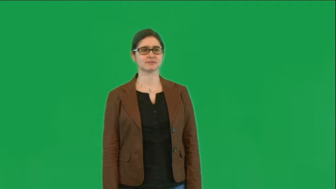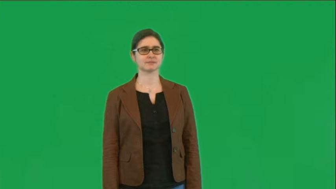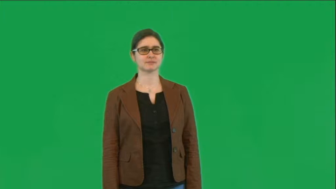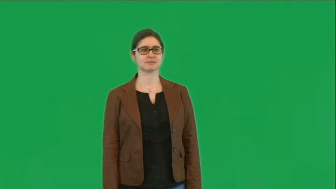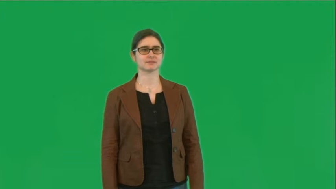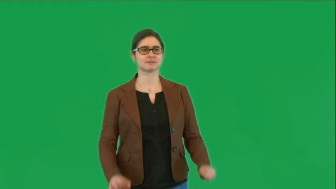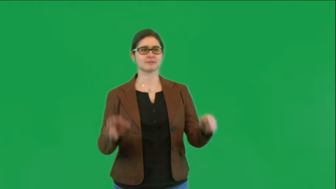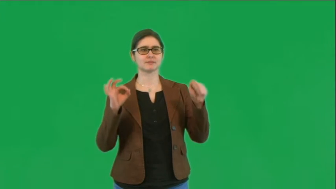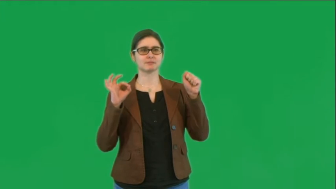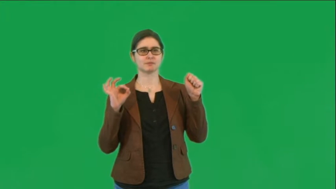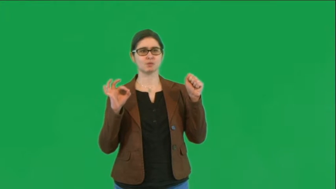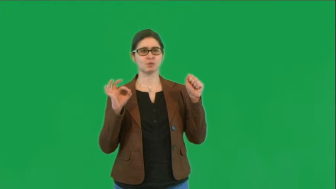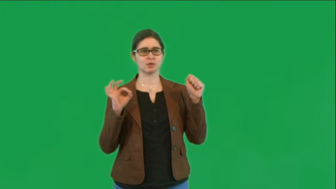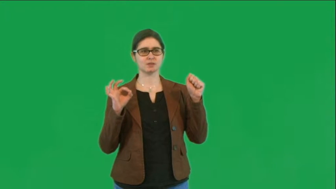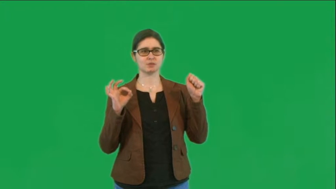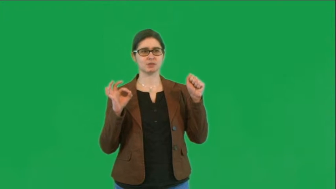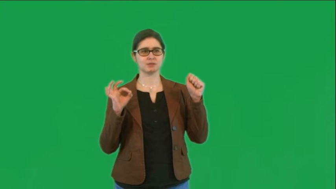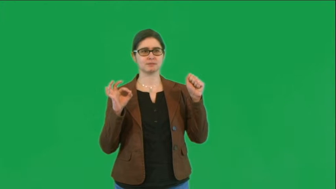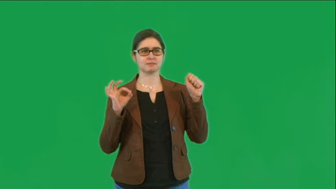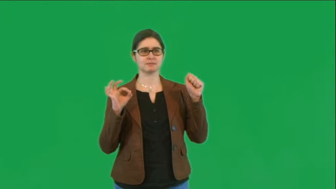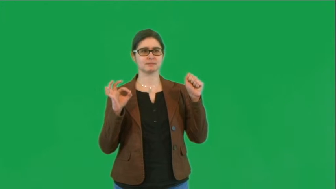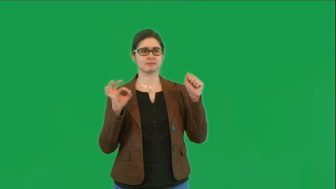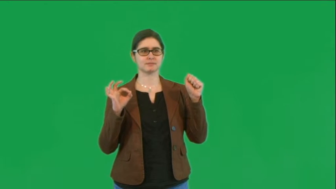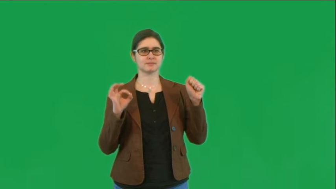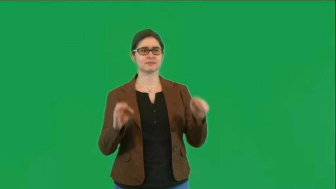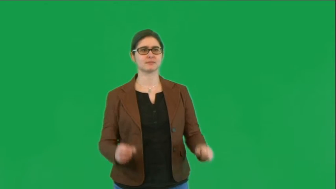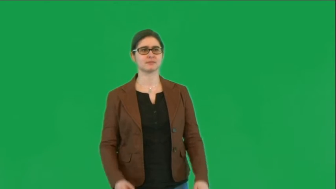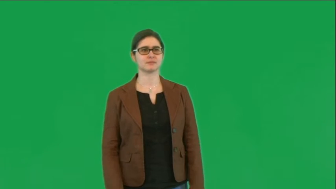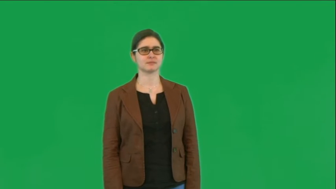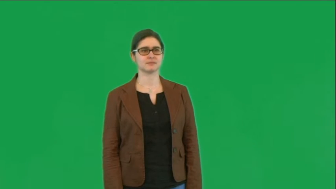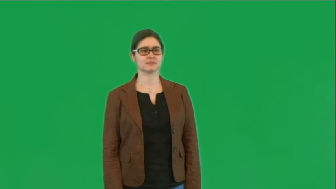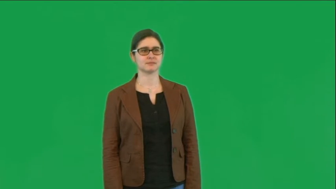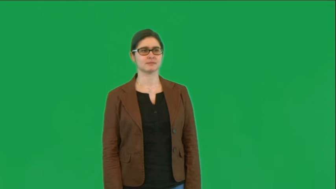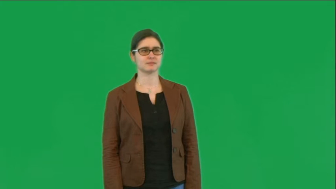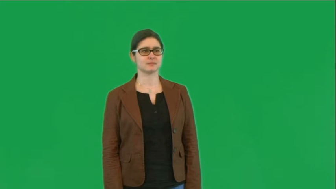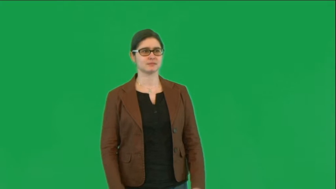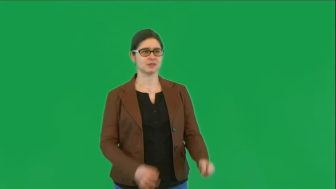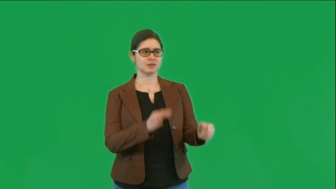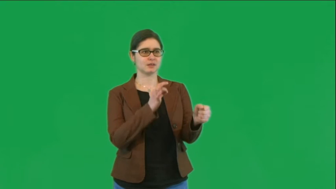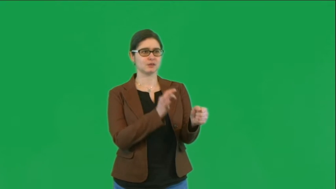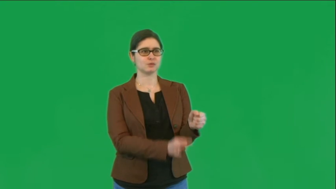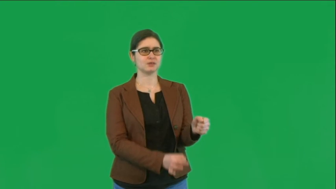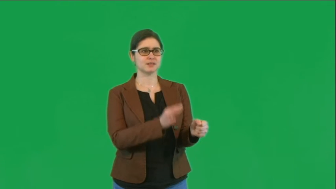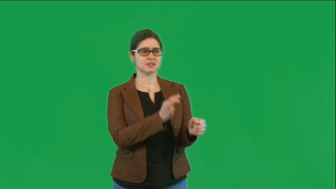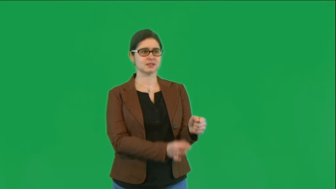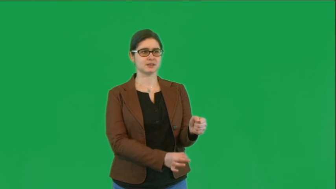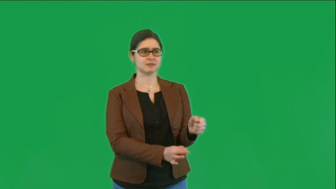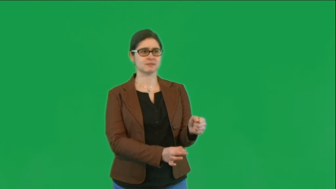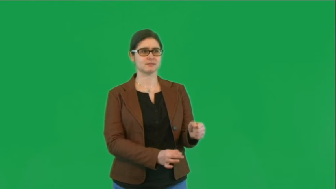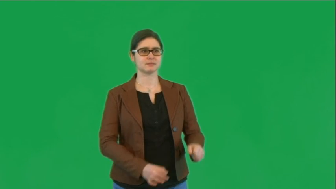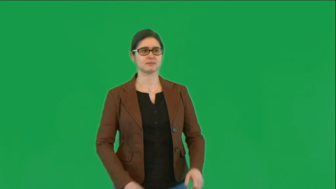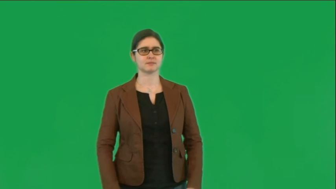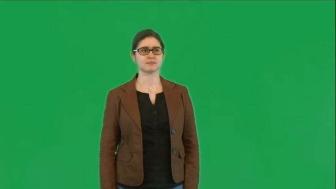uniwersytet